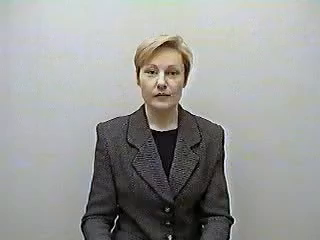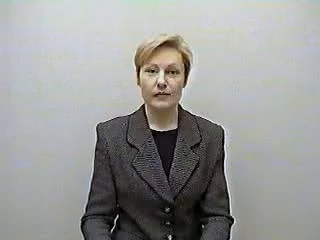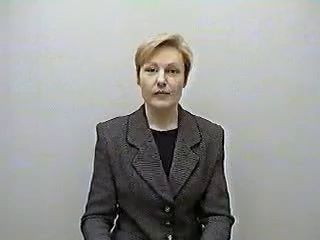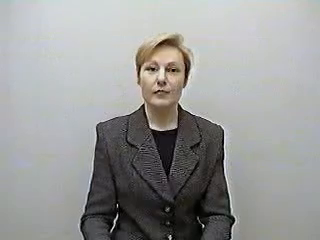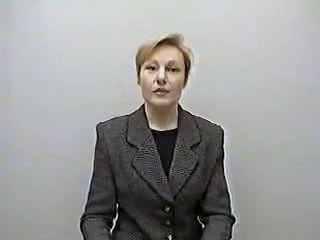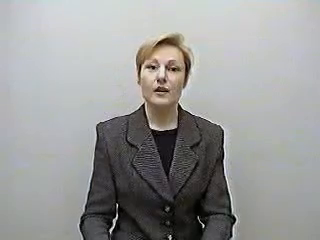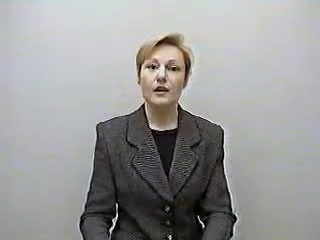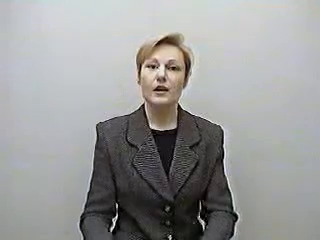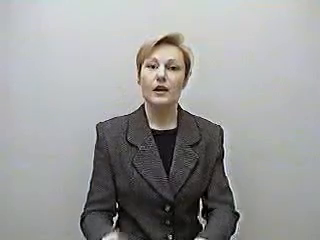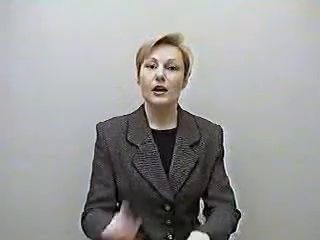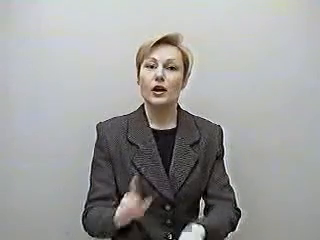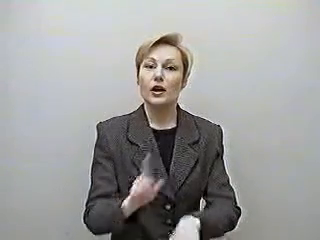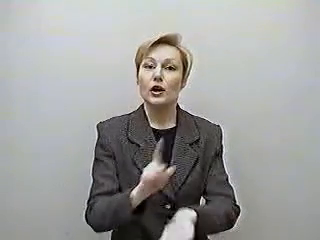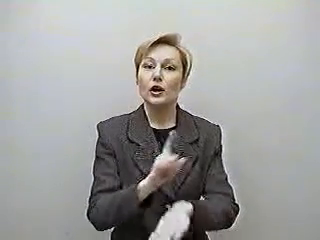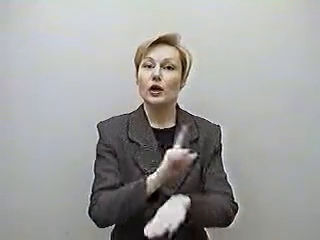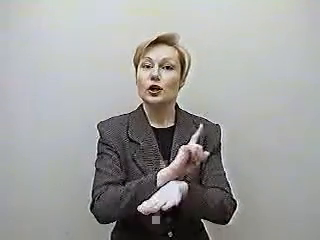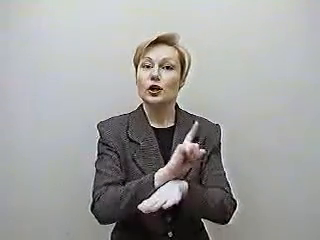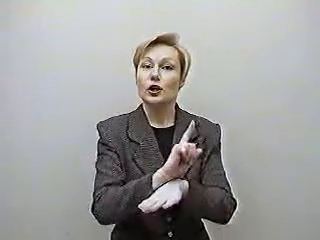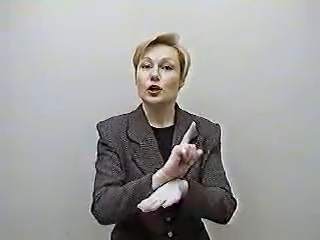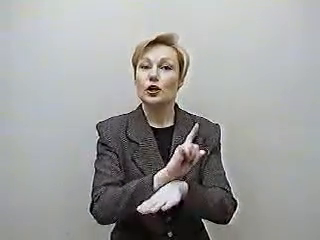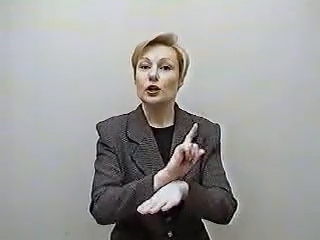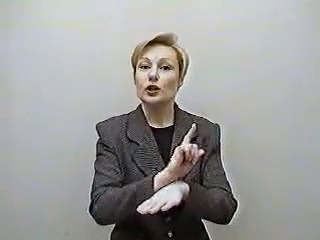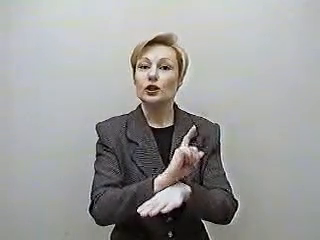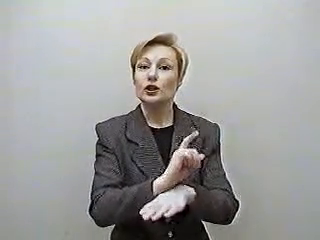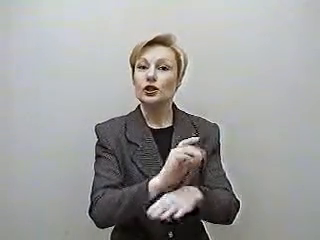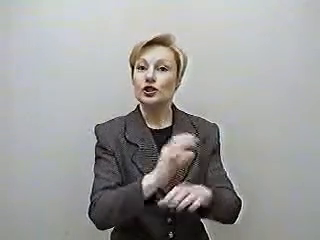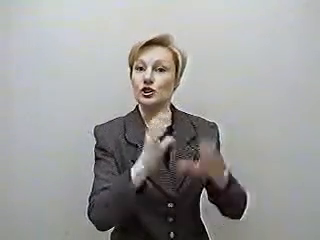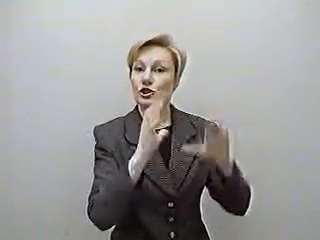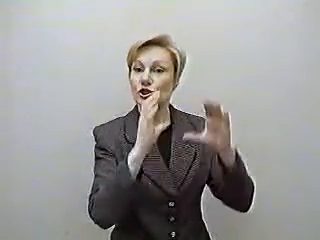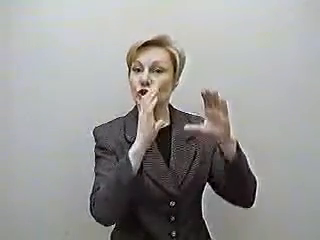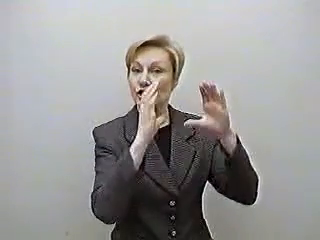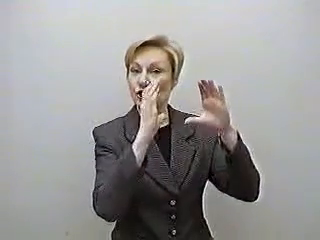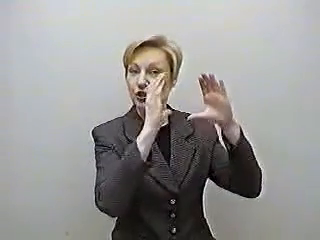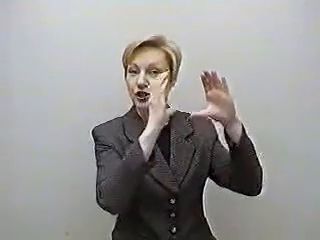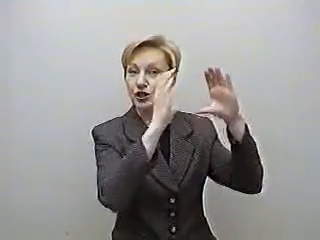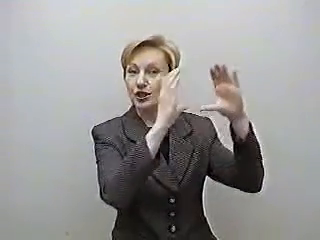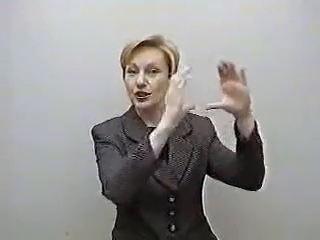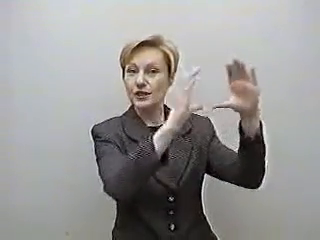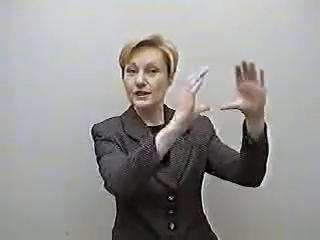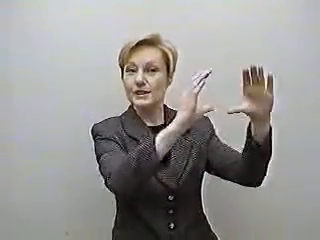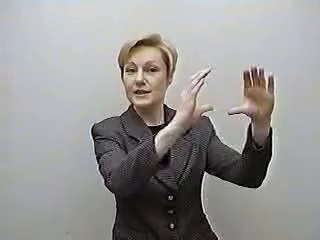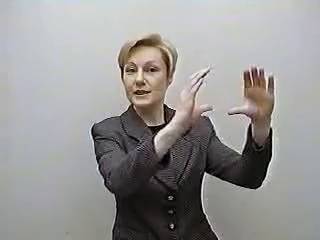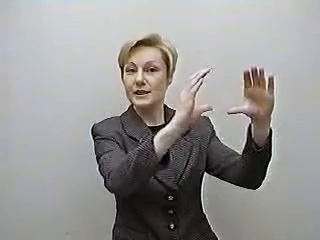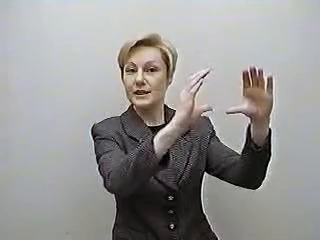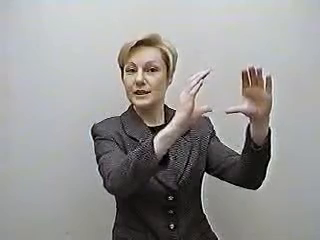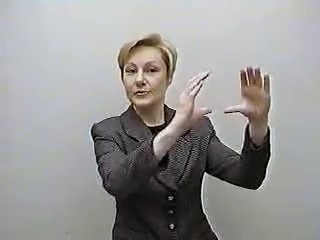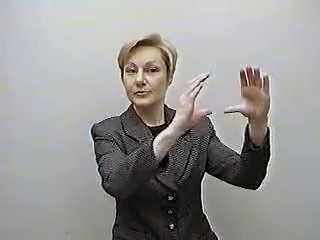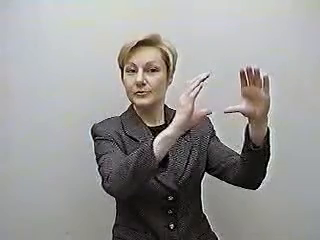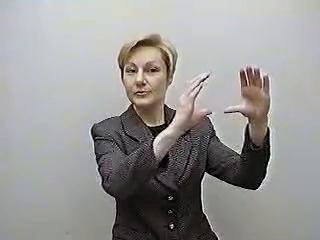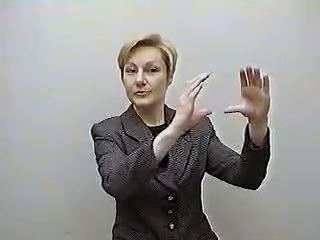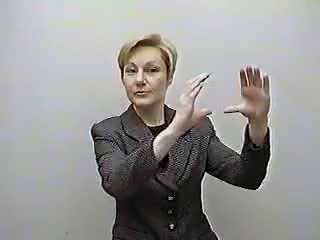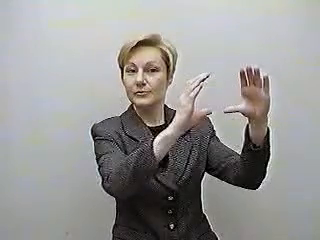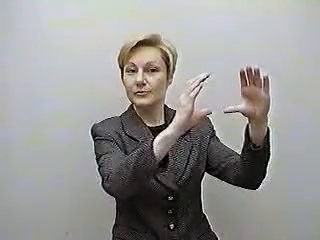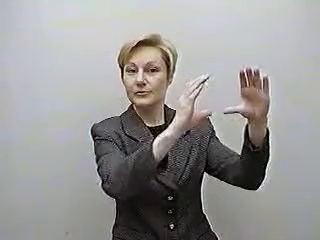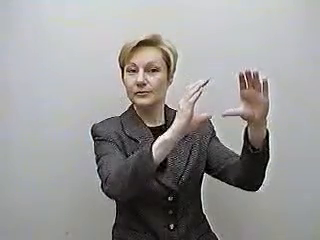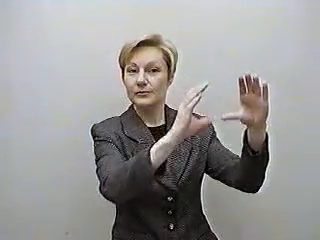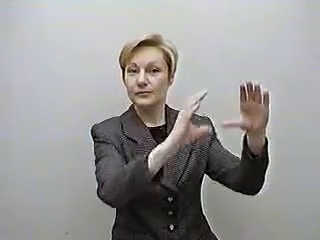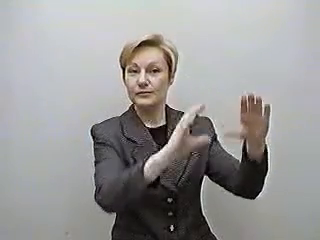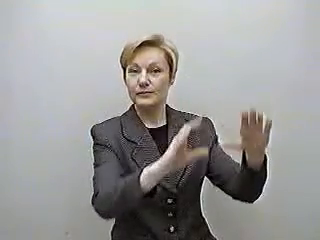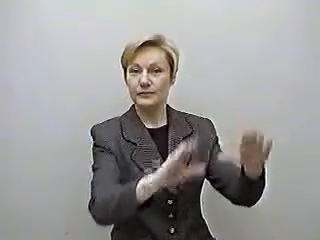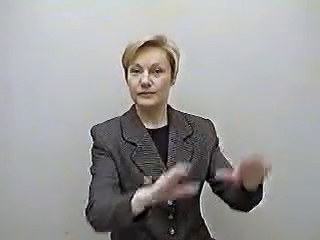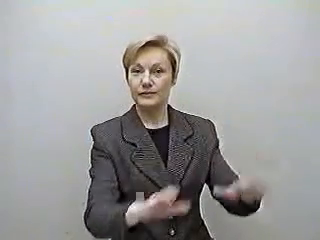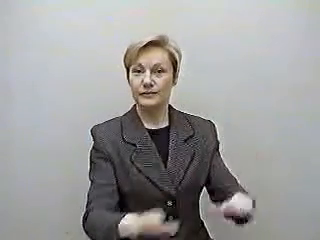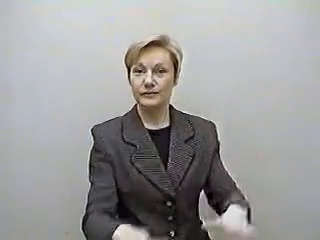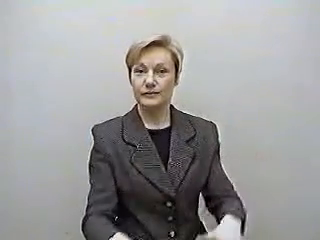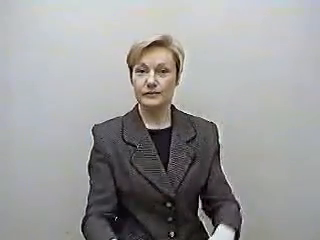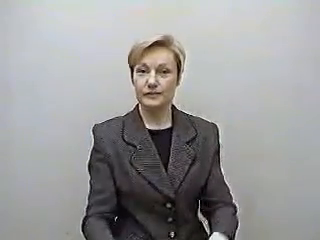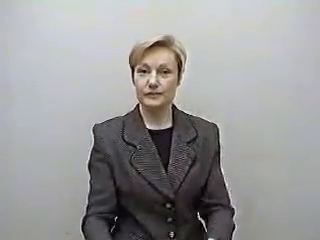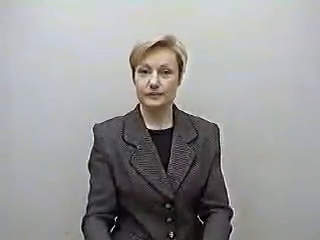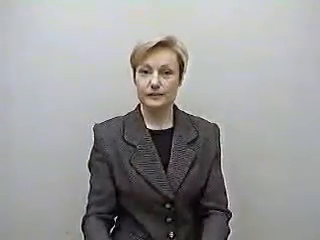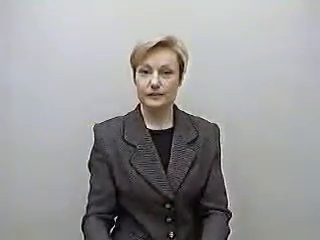часы (настенные)